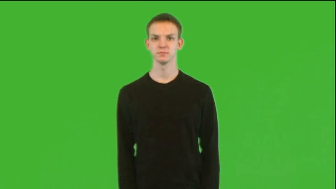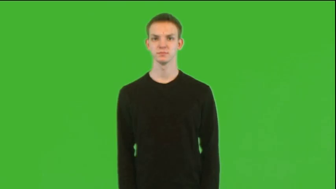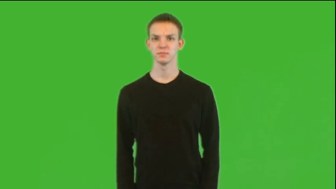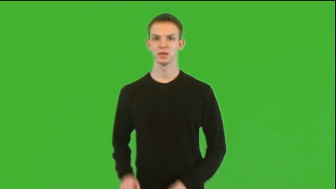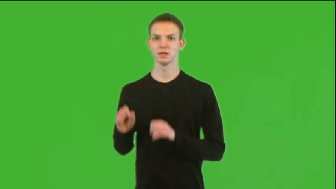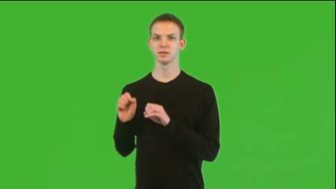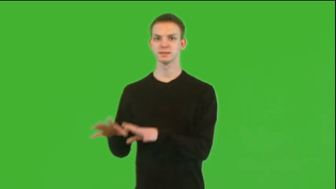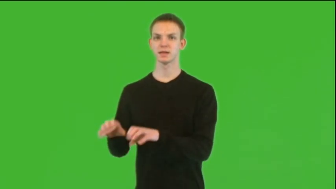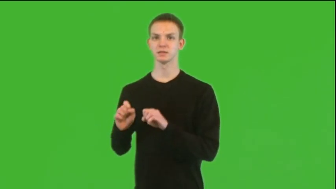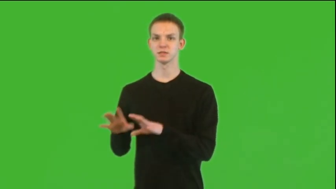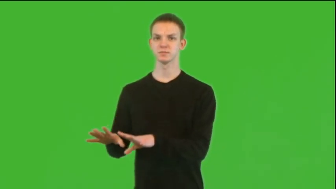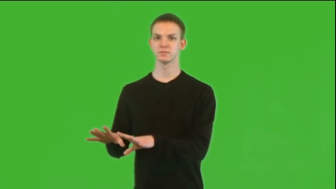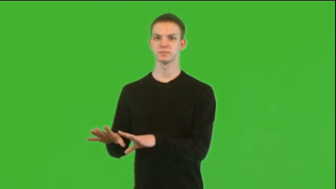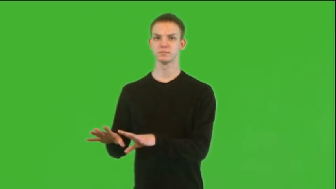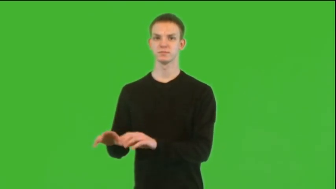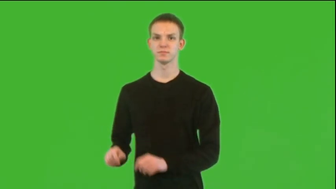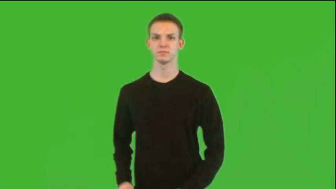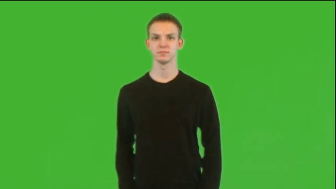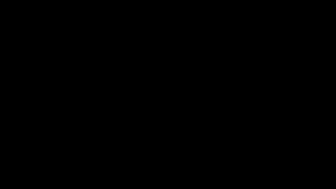zarażać